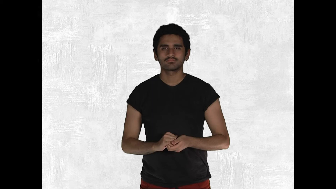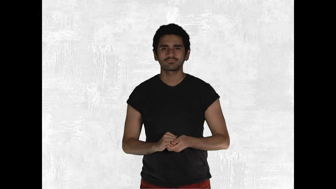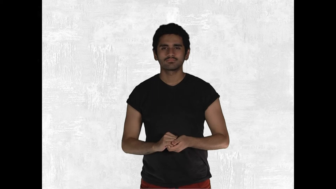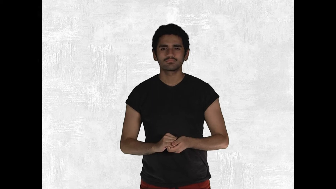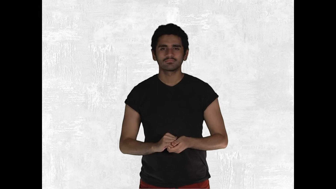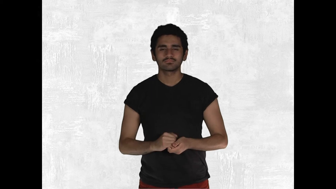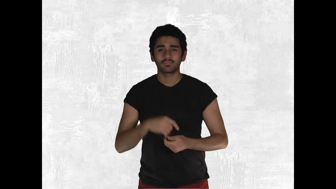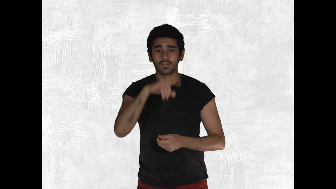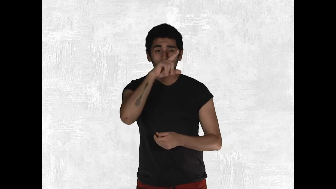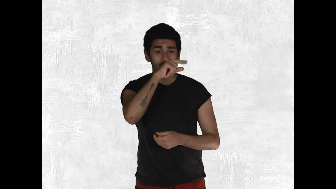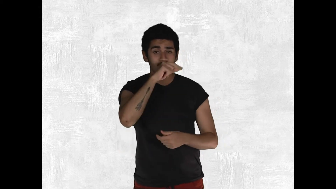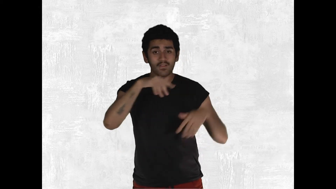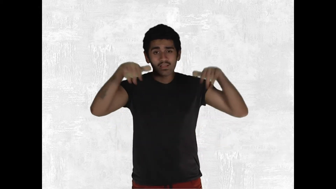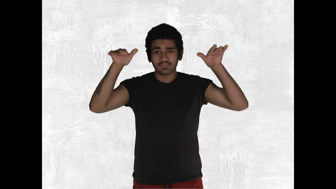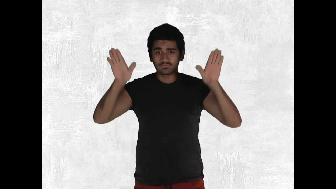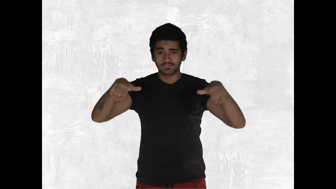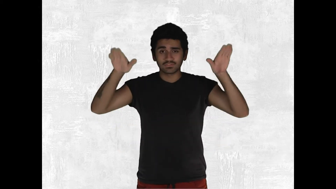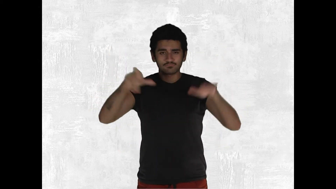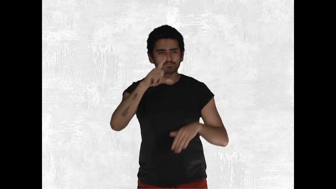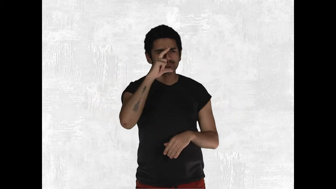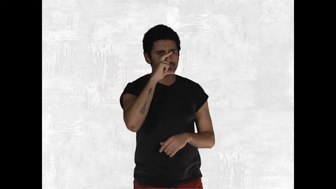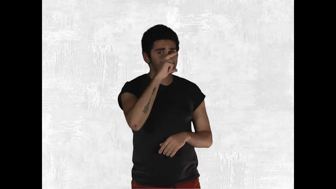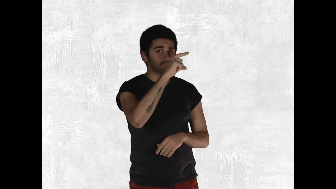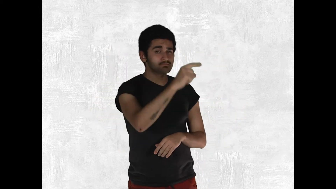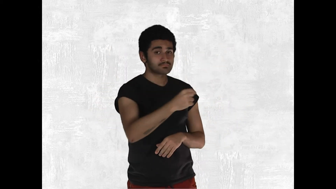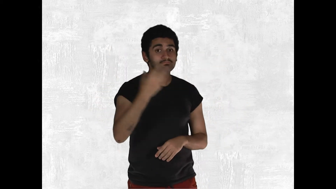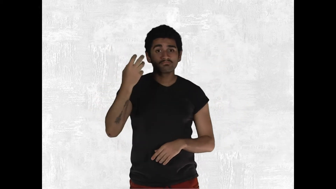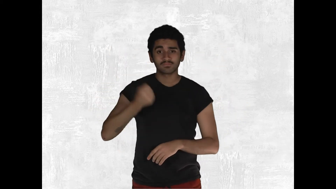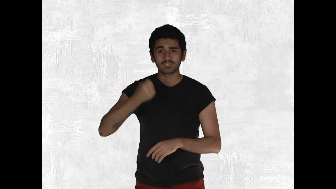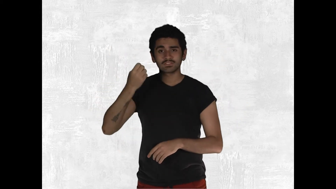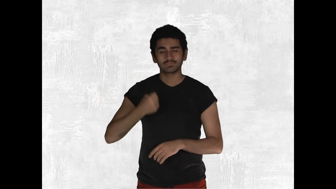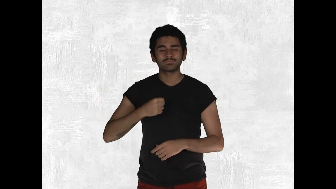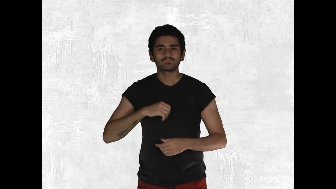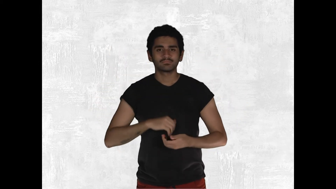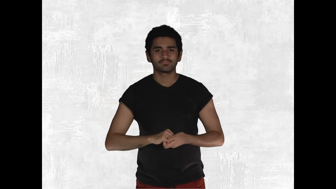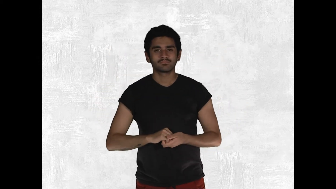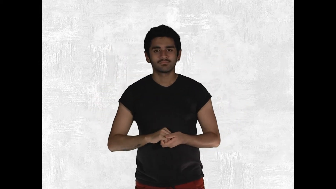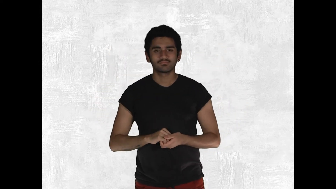Petrel de queixo branco